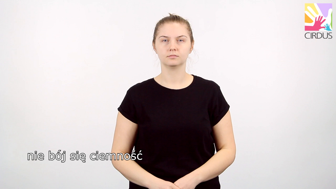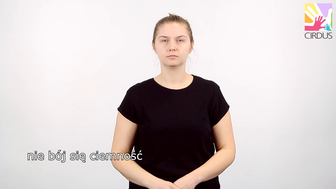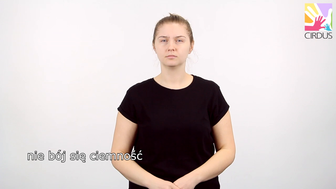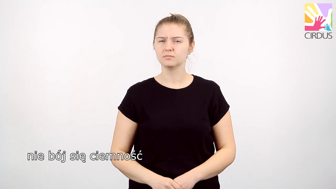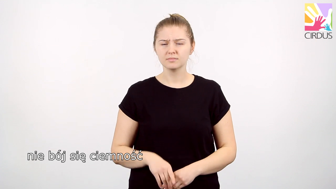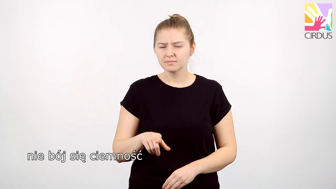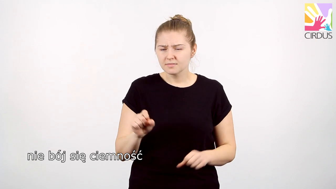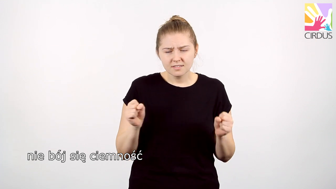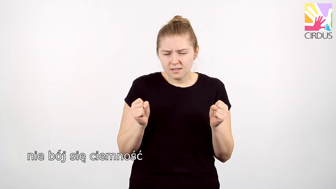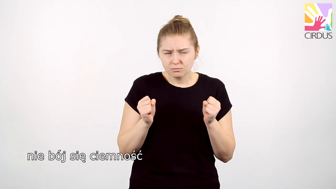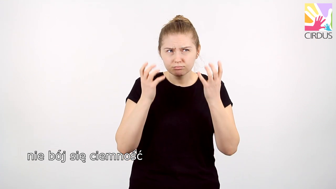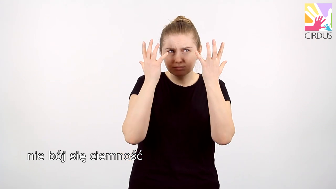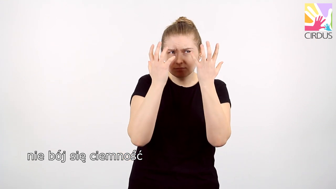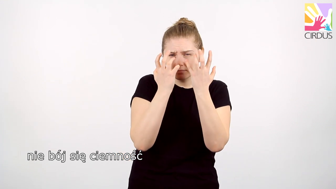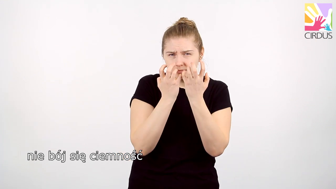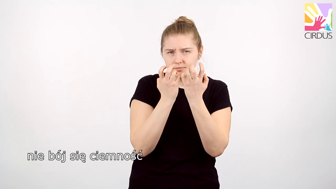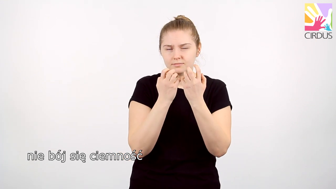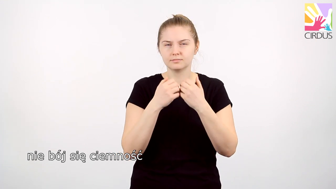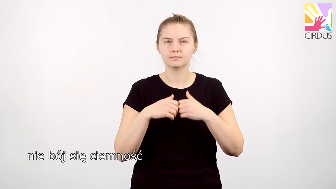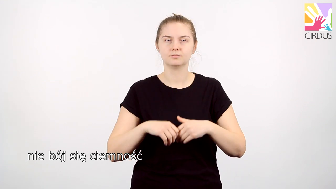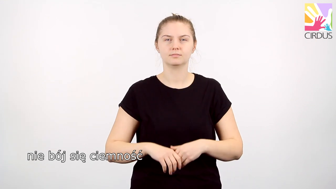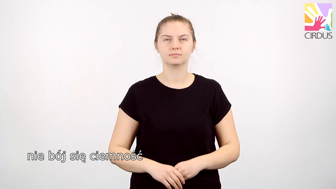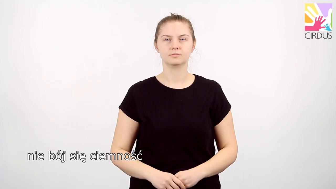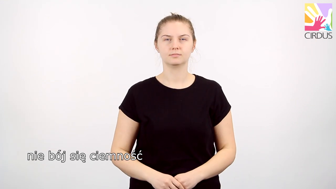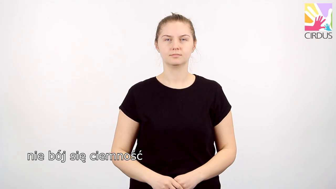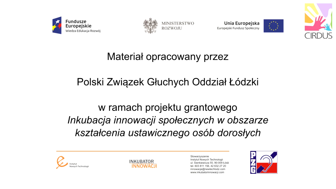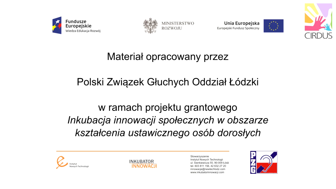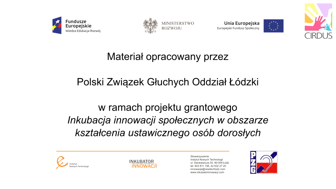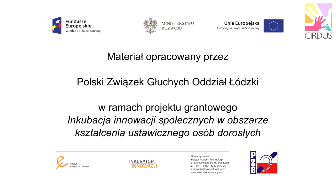nie bój się ciemność